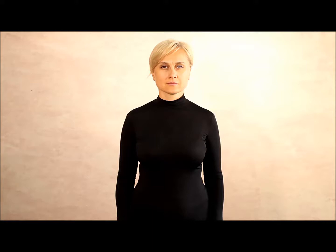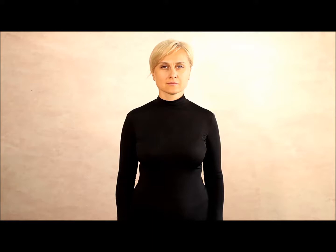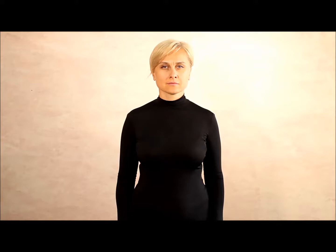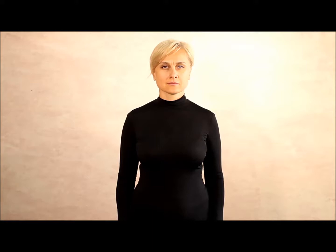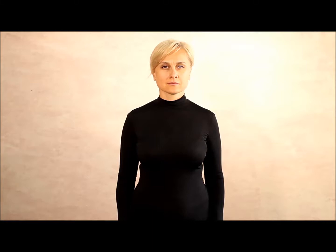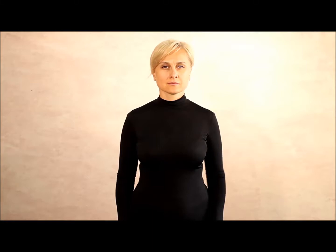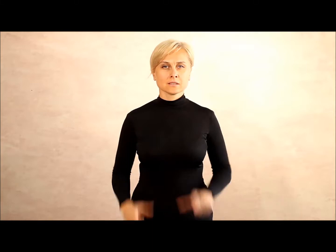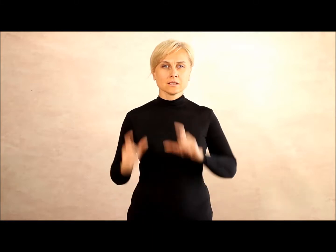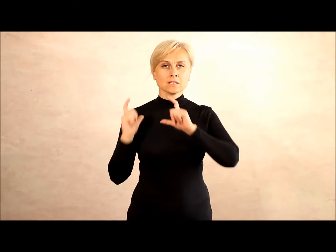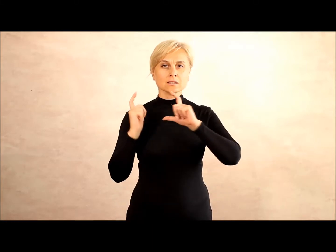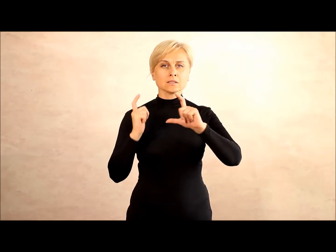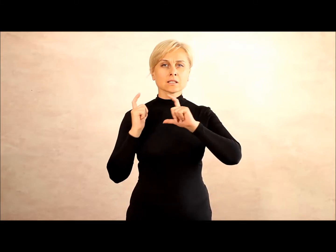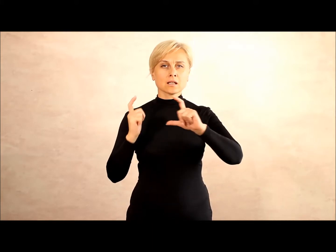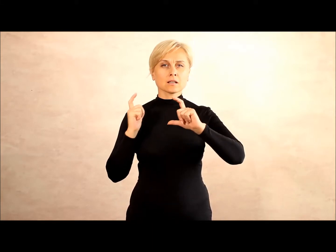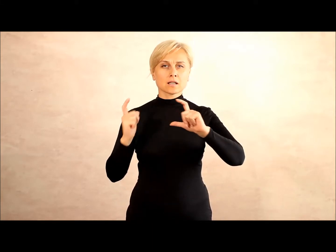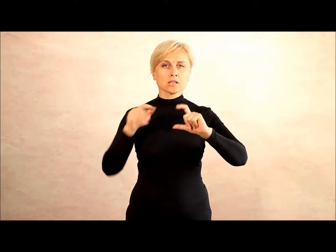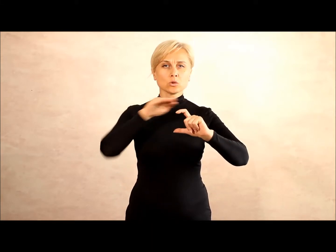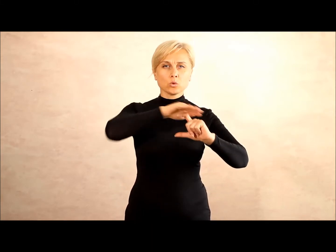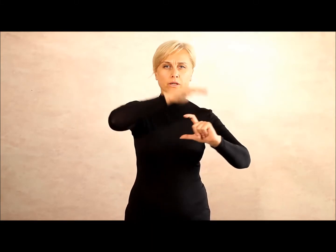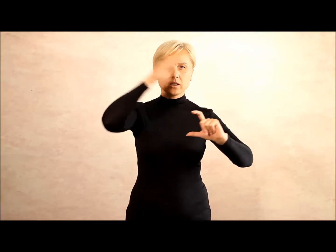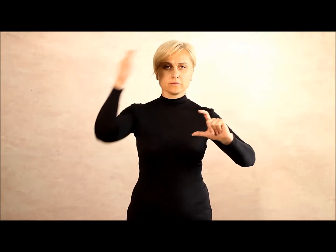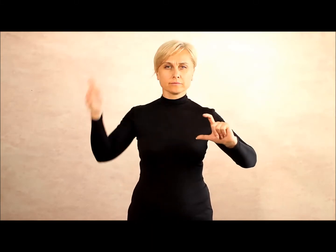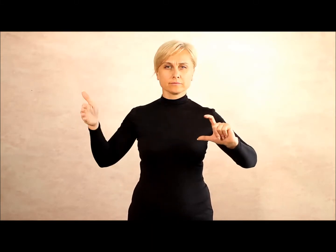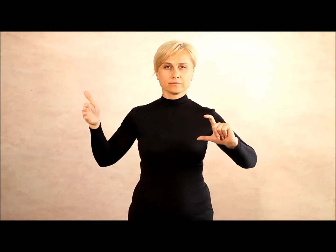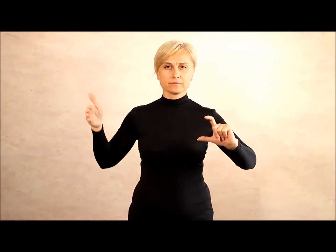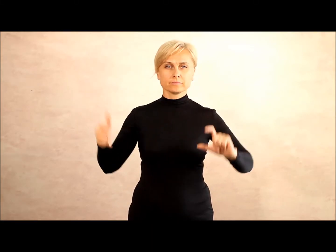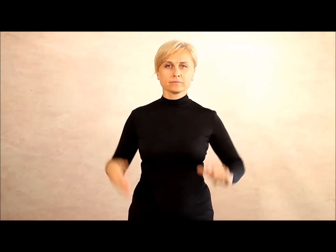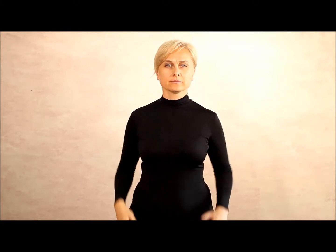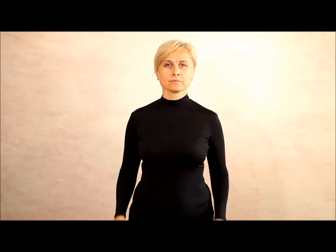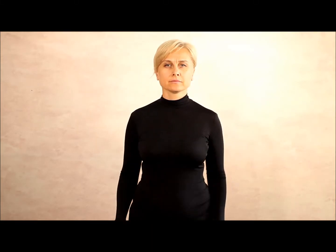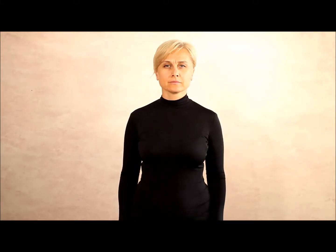Încărcătură